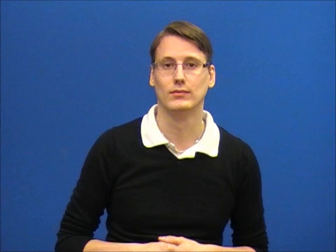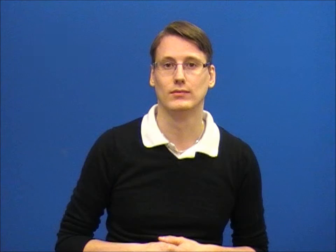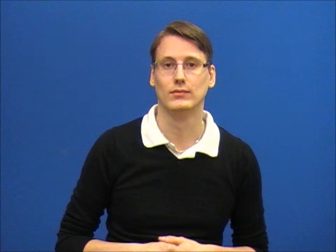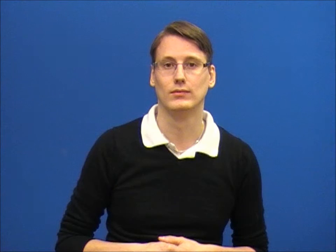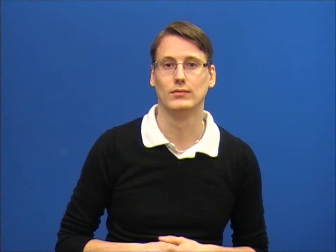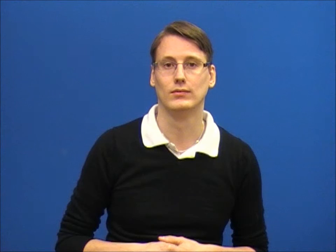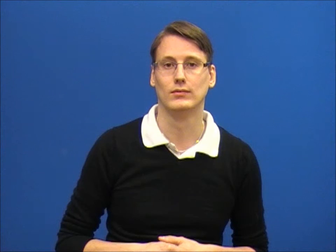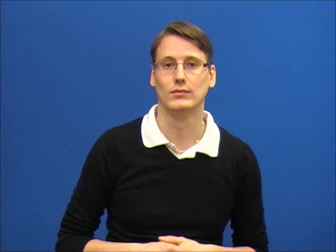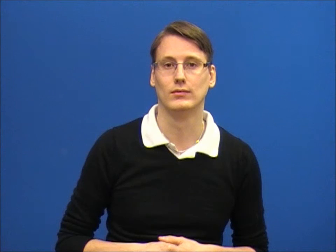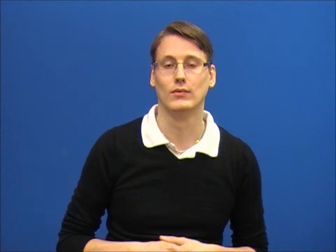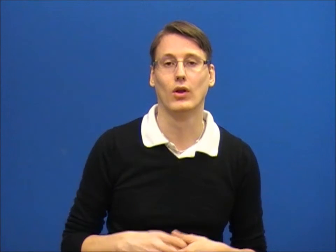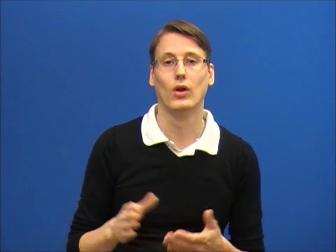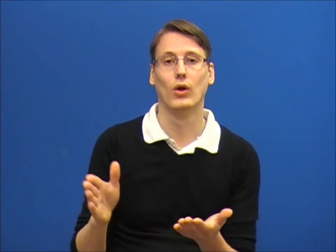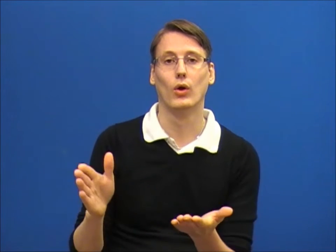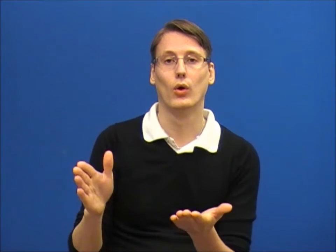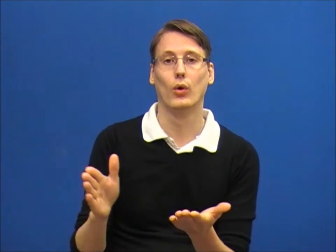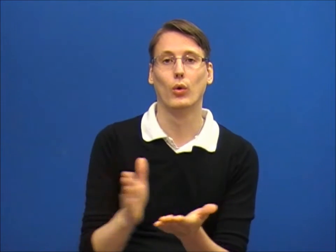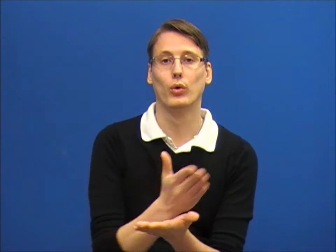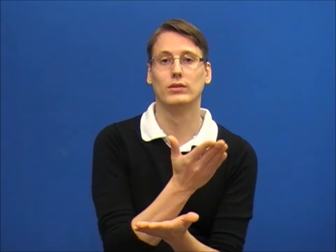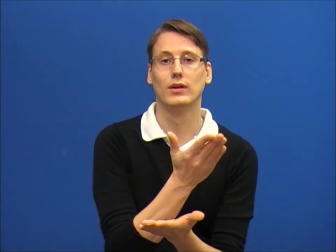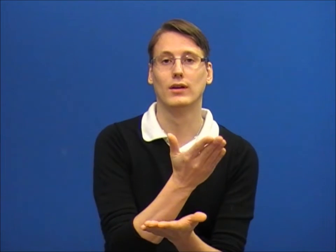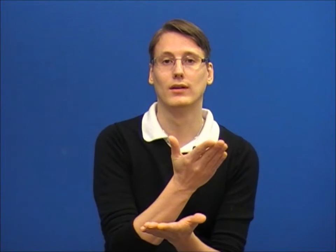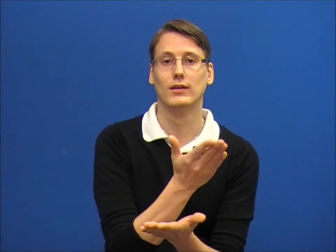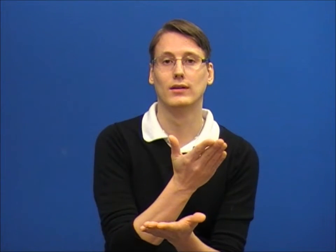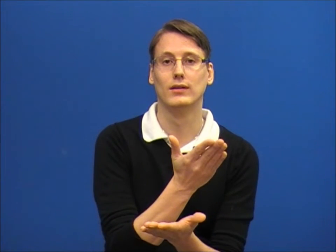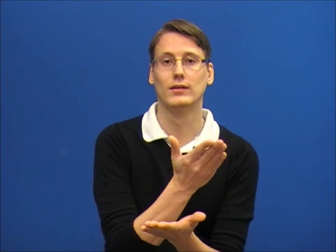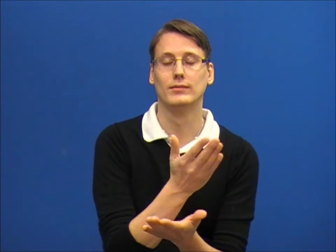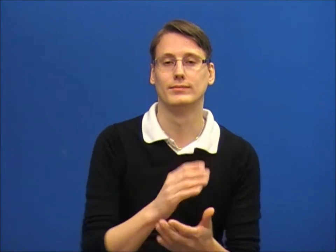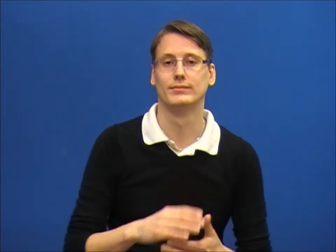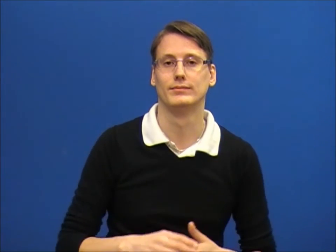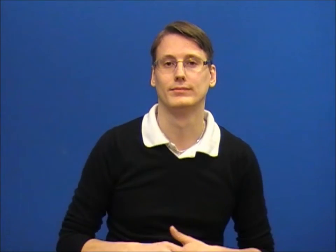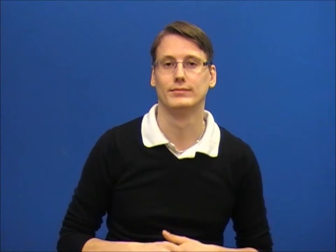UTAN